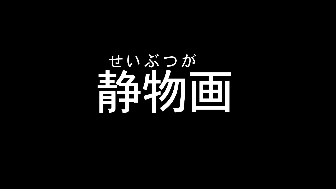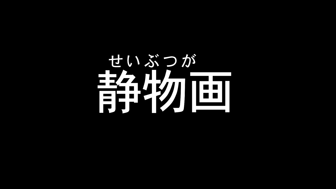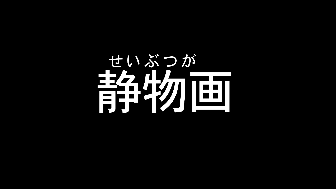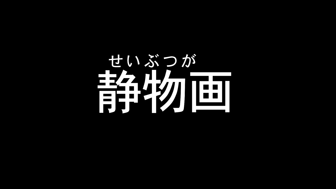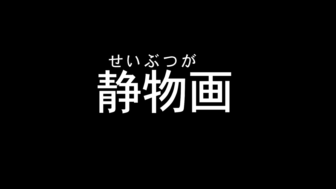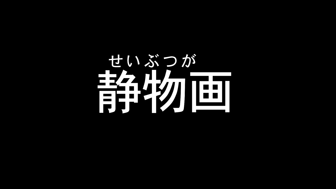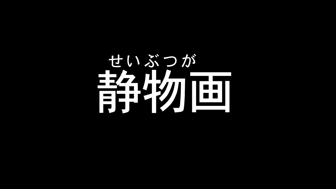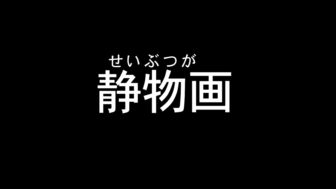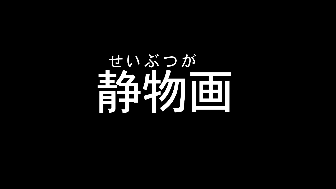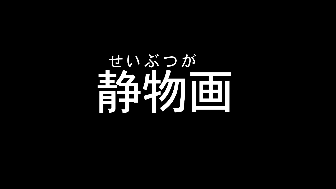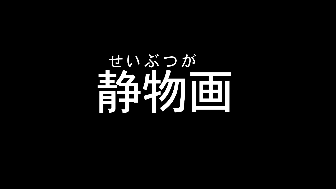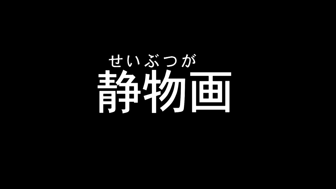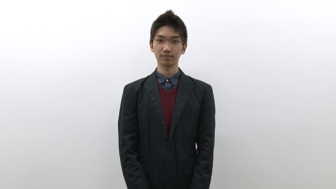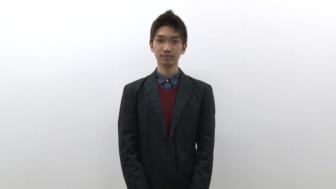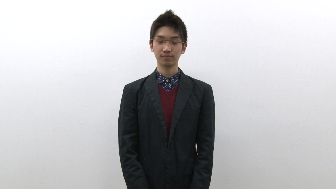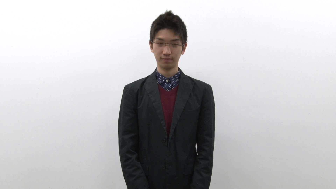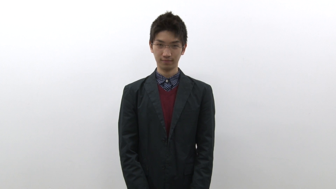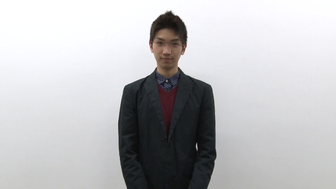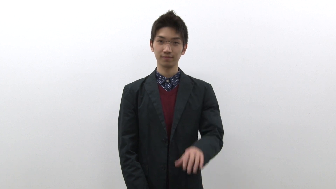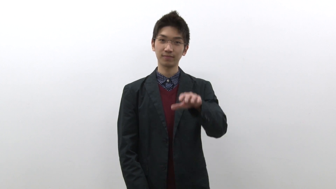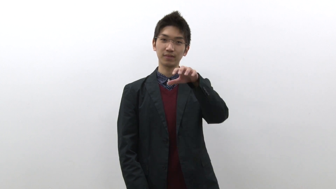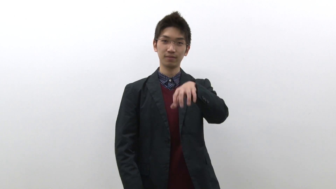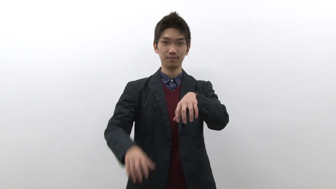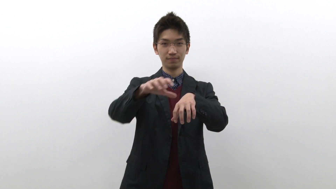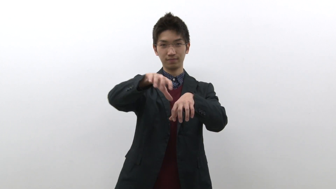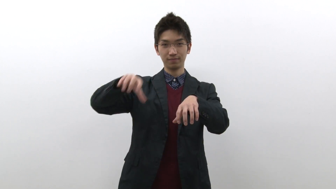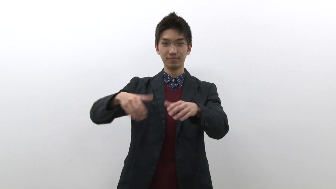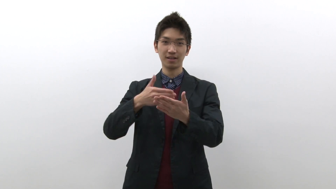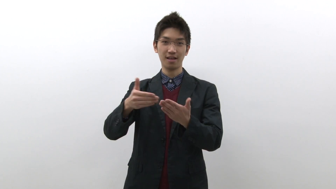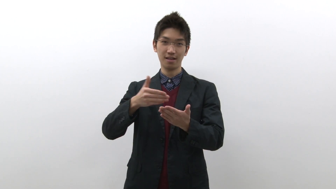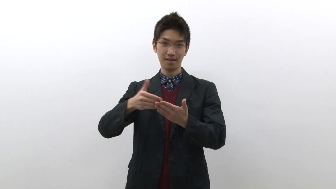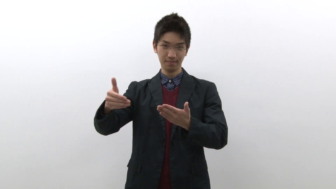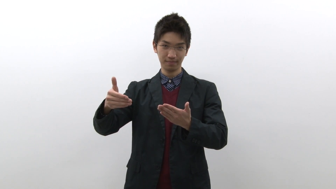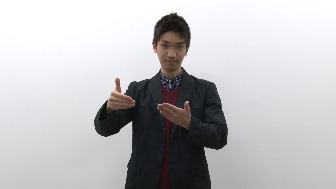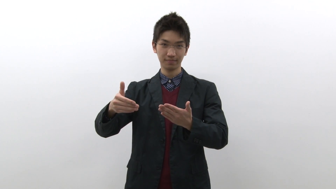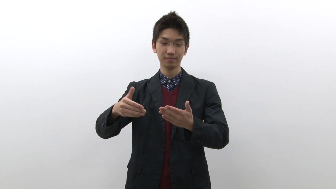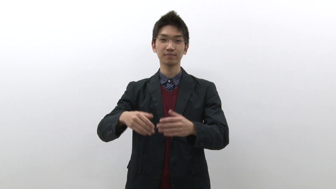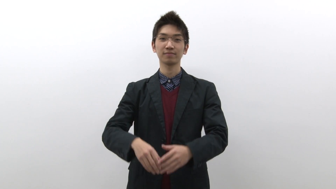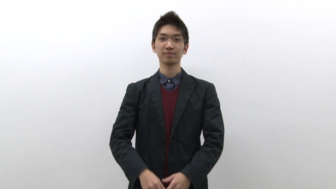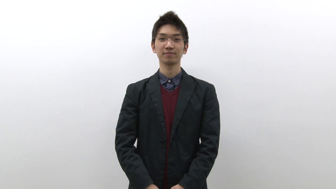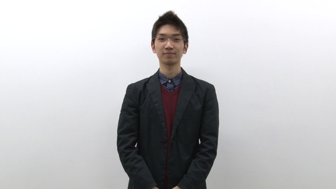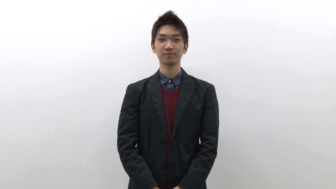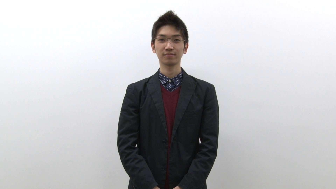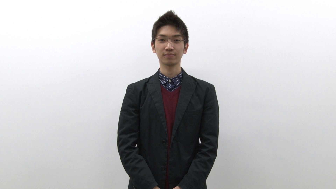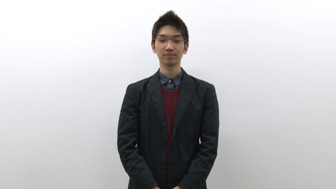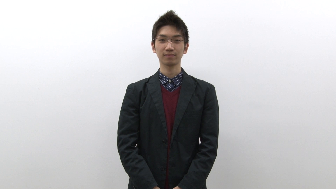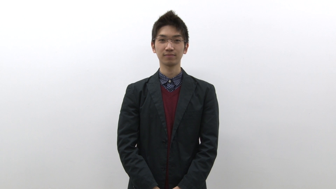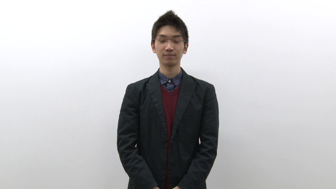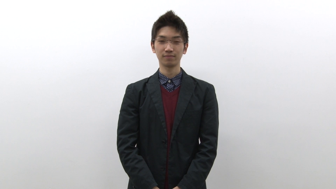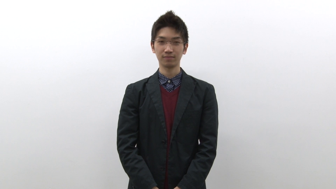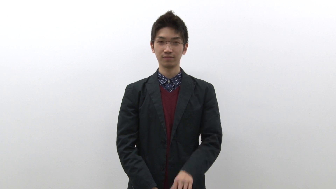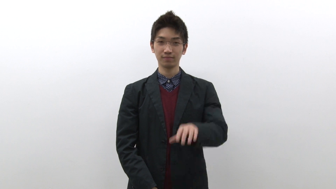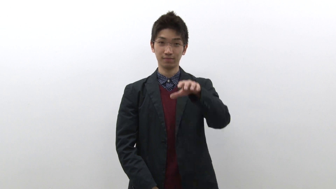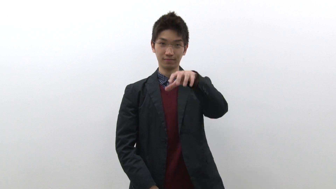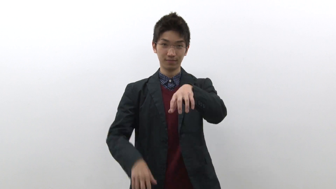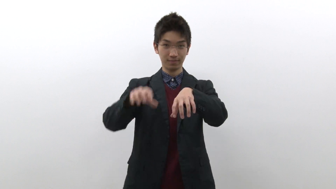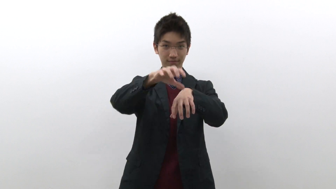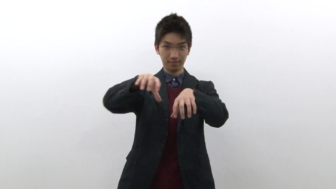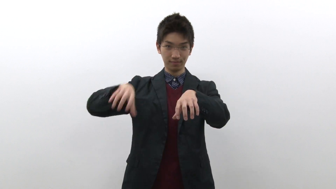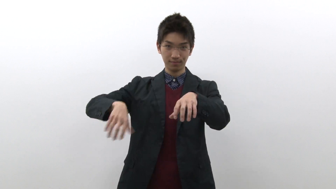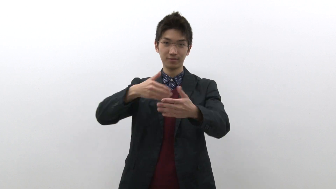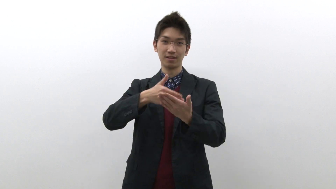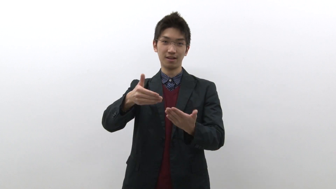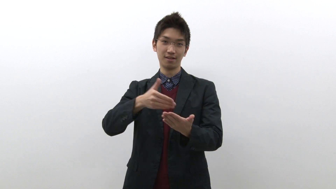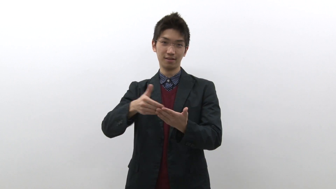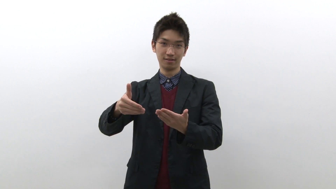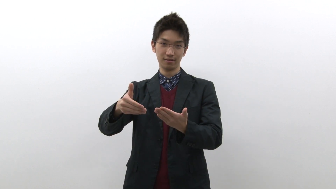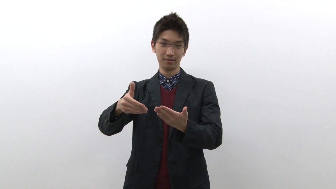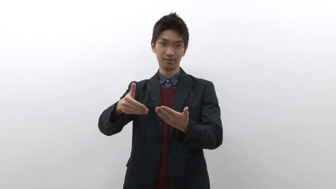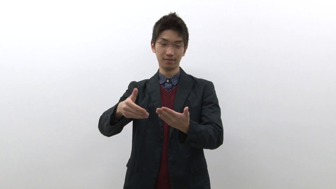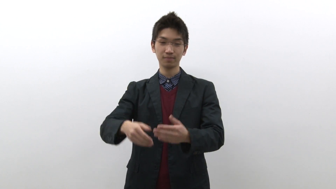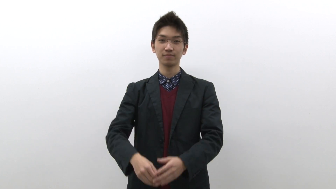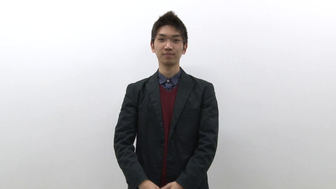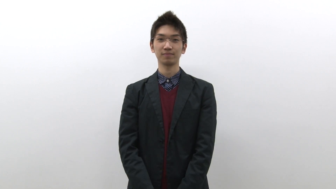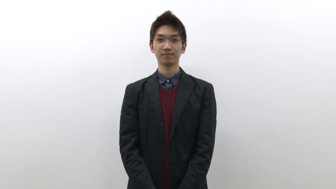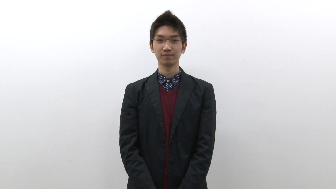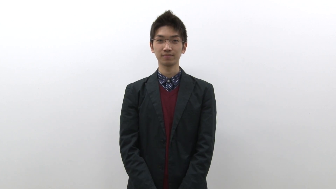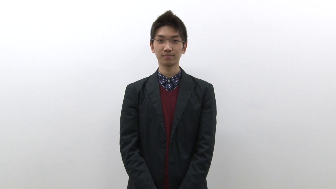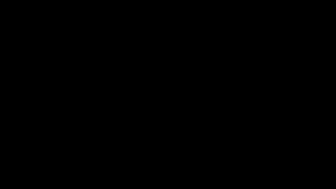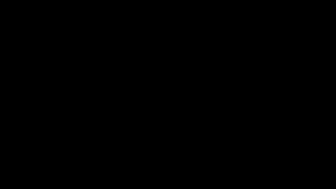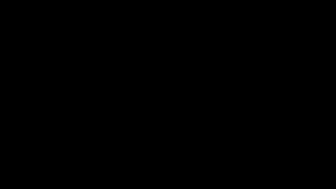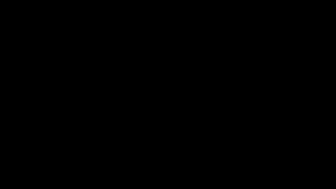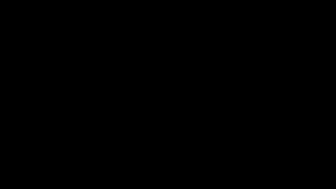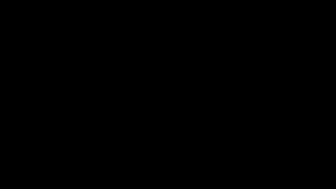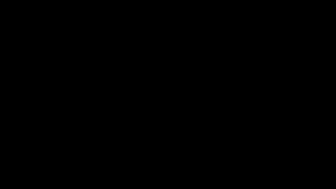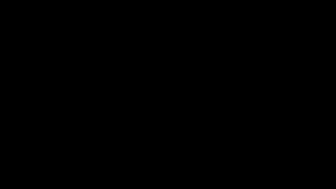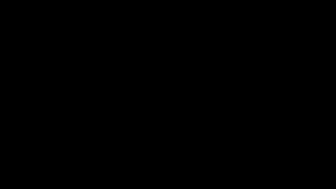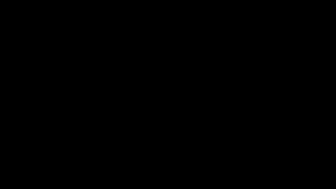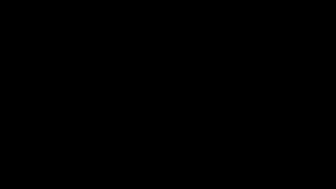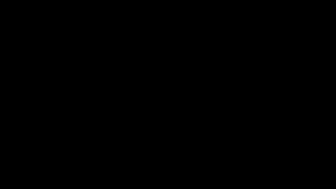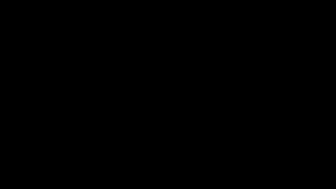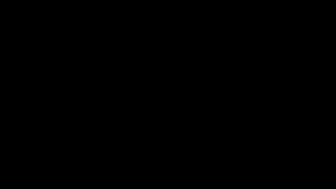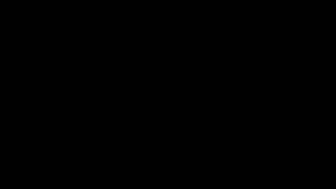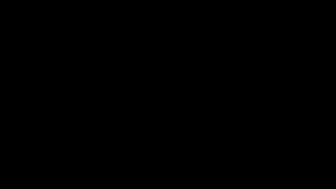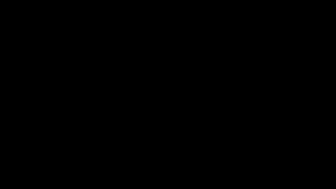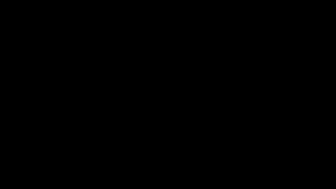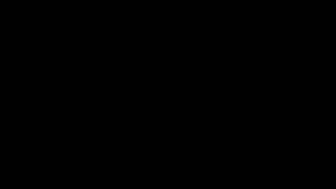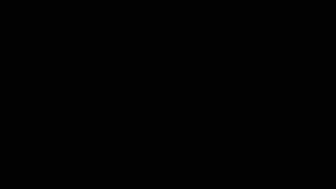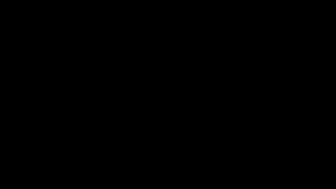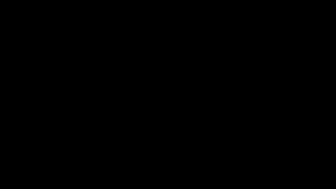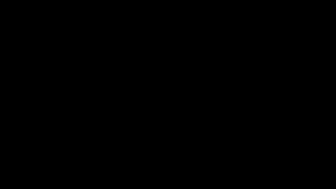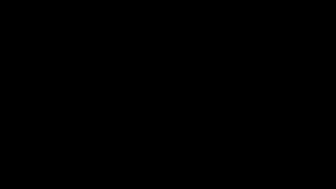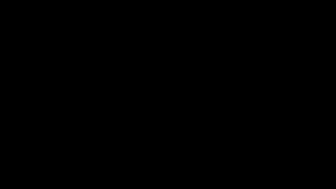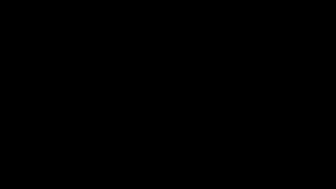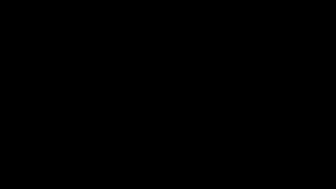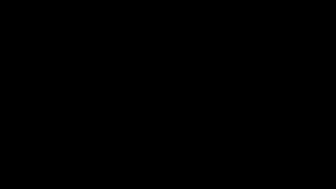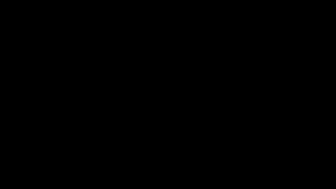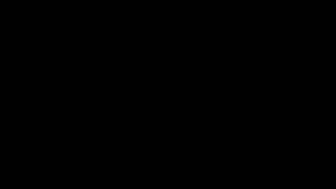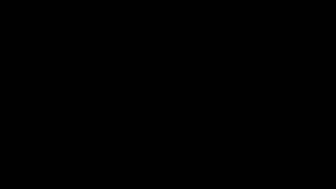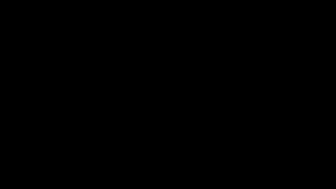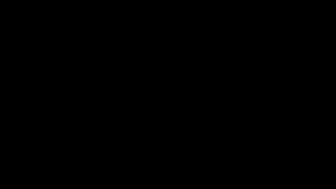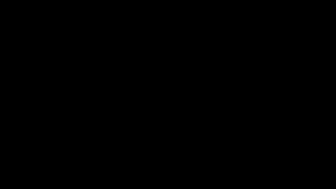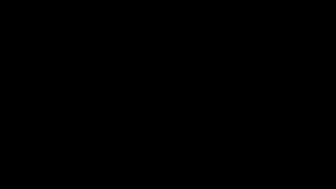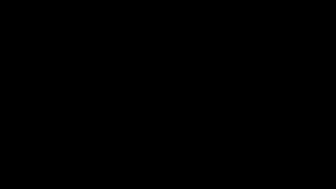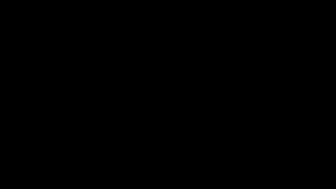静物画